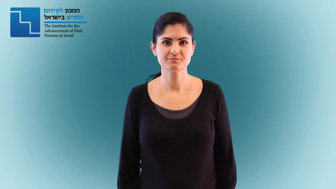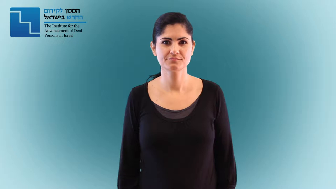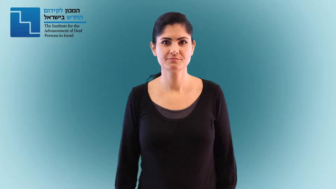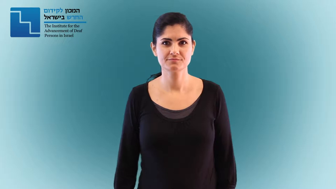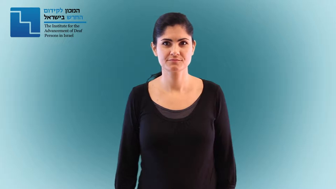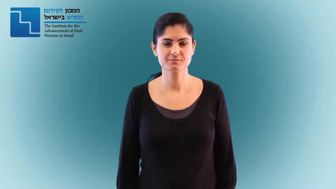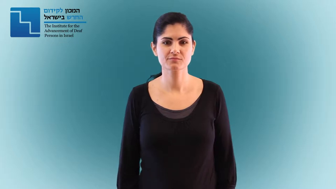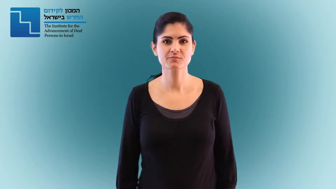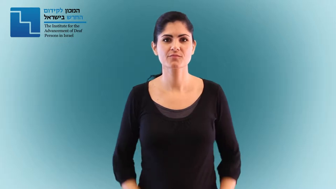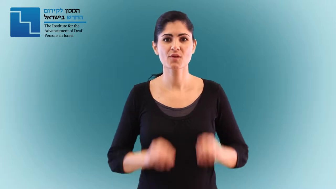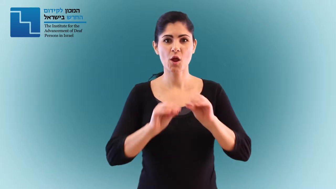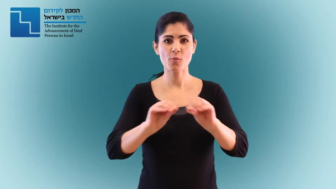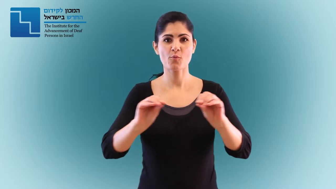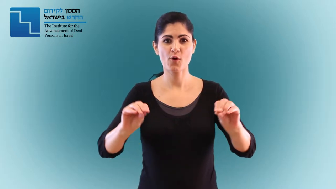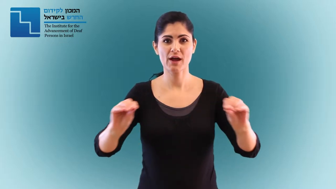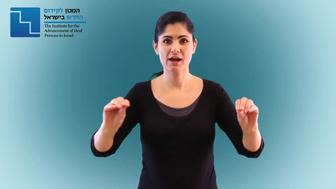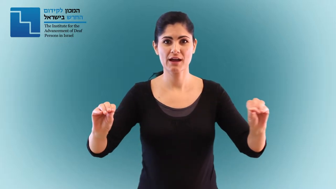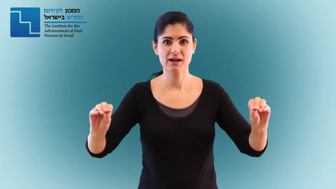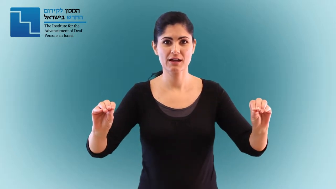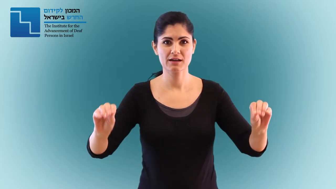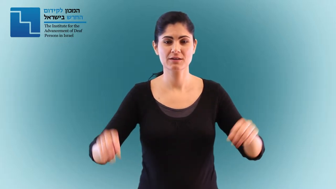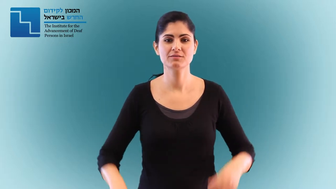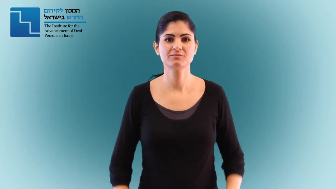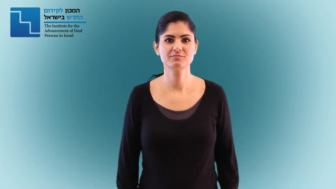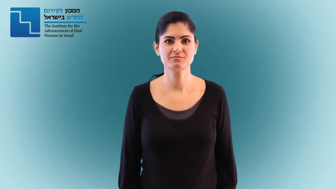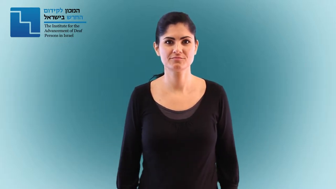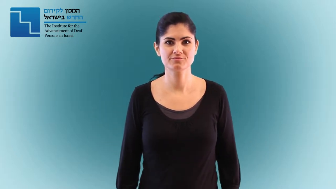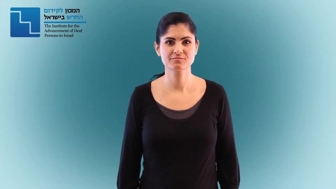מורה